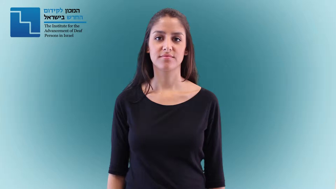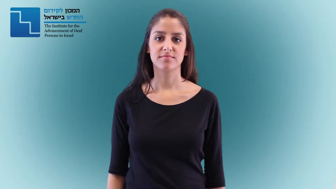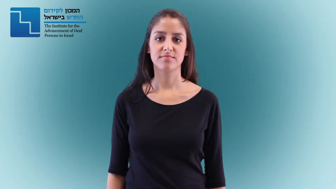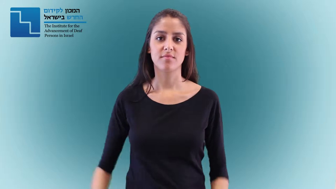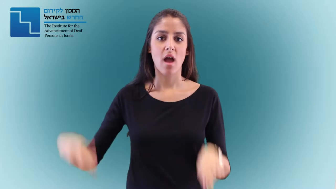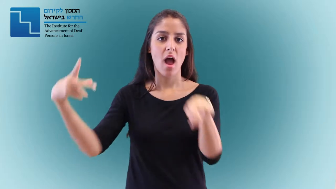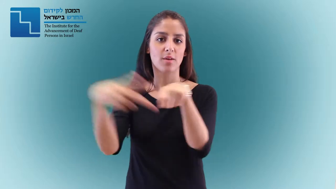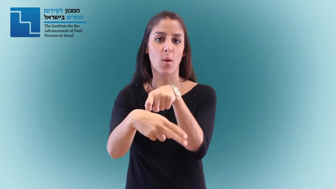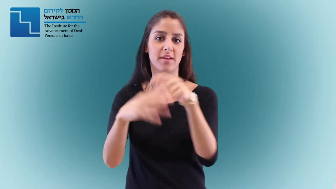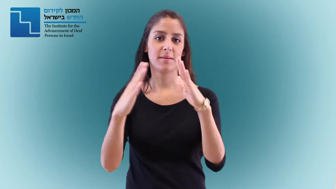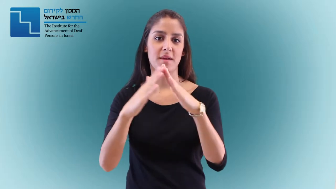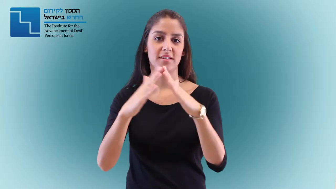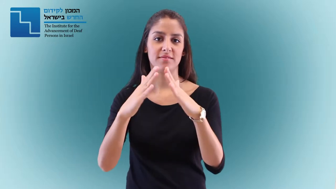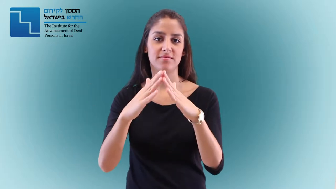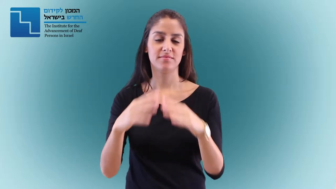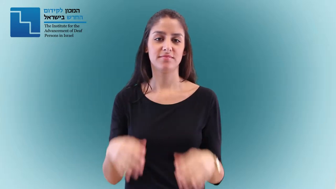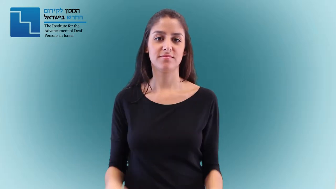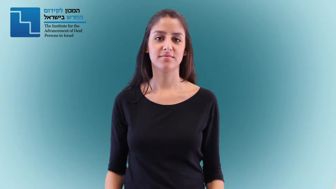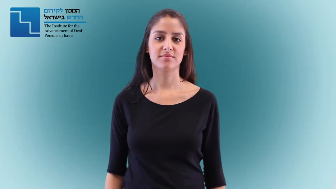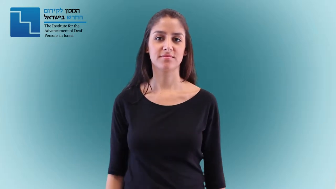חנוכת בית